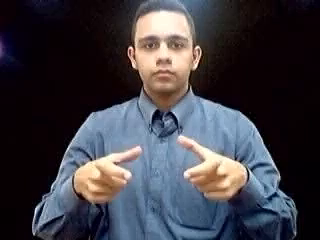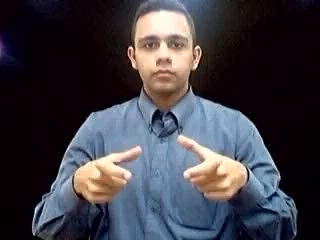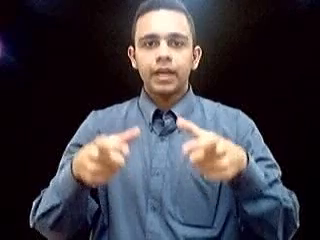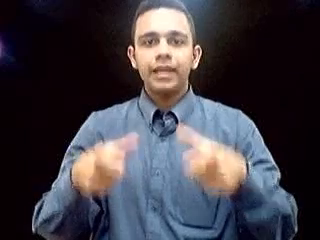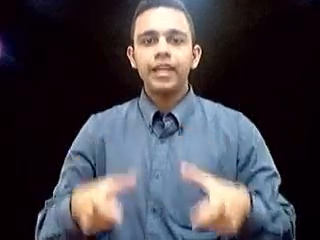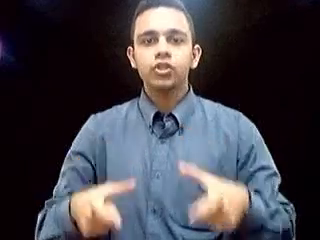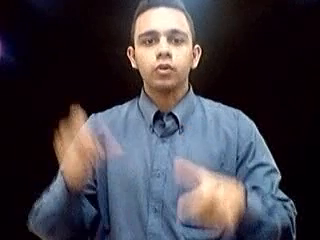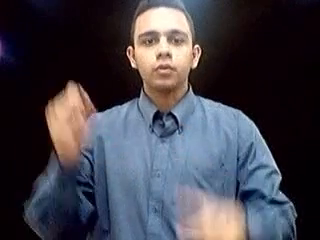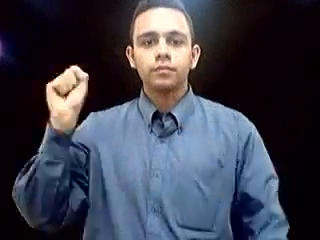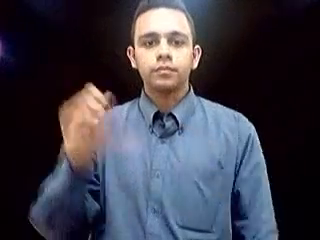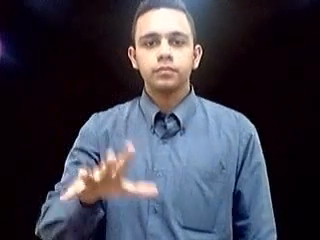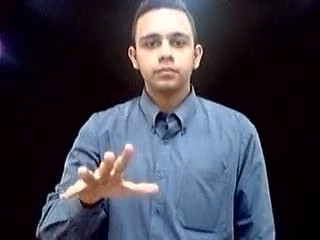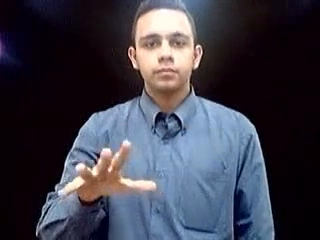lixo